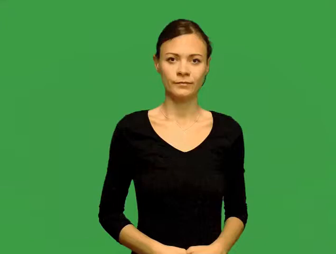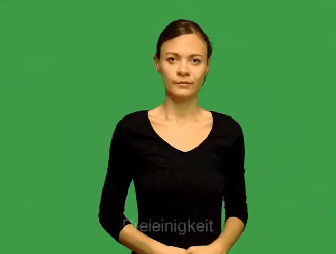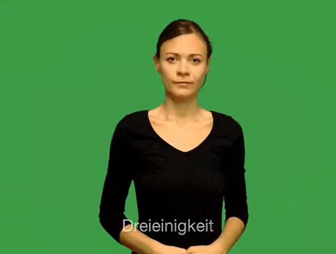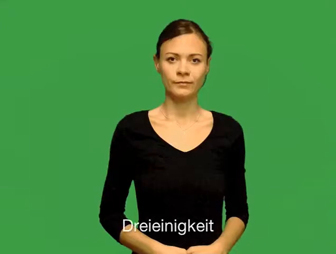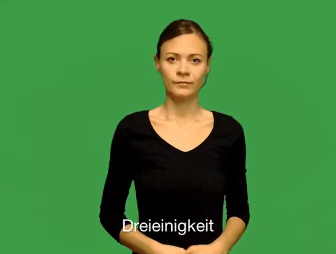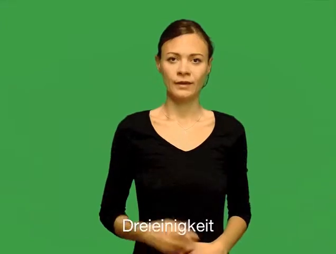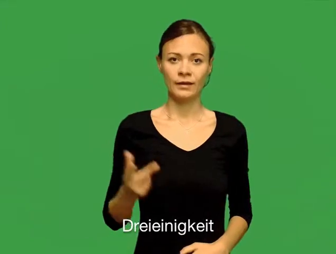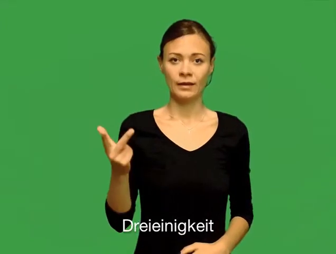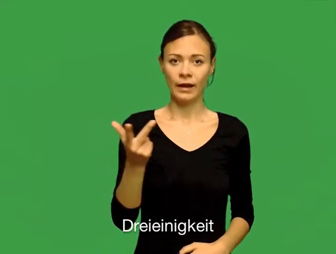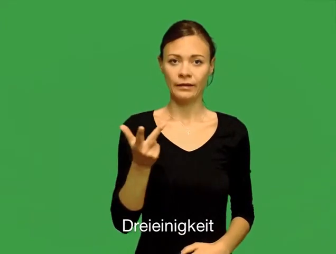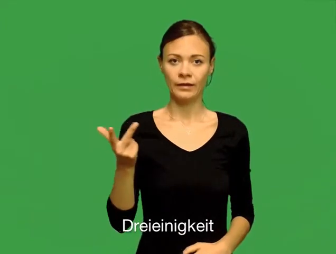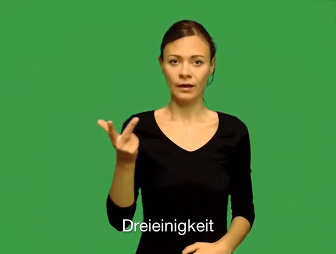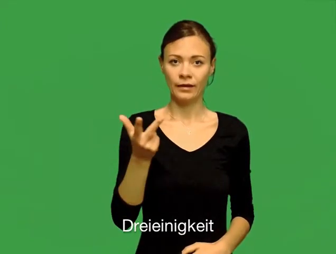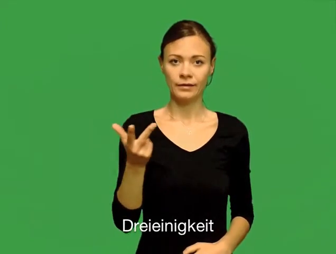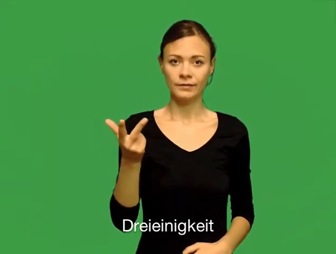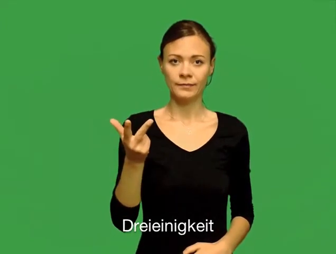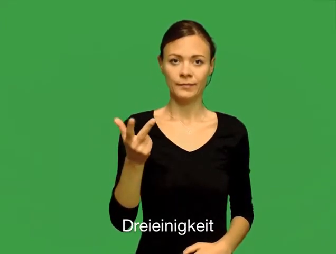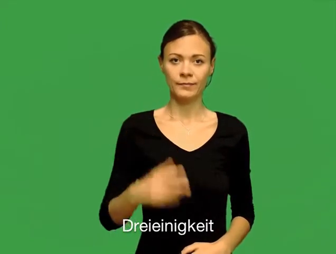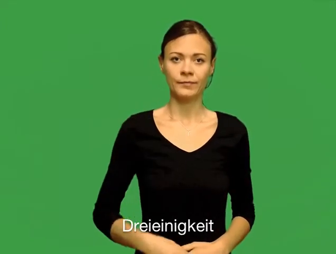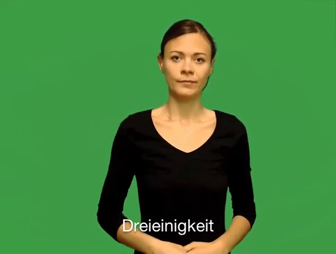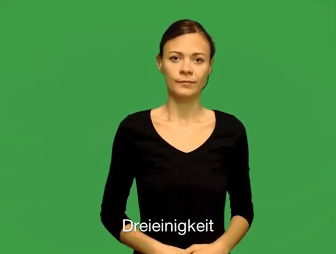Dreieinigkeit